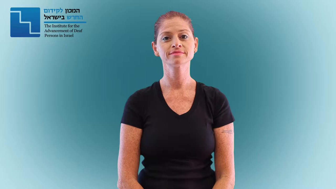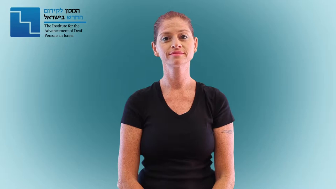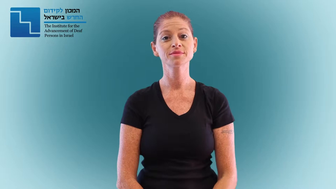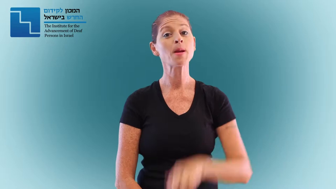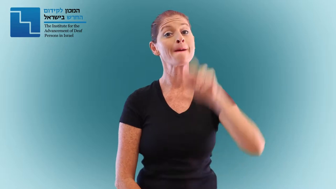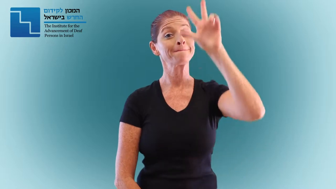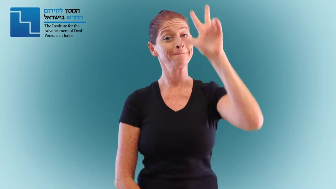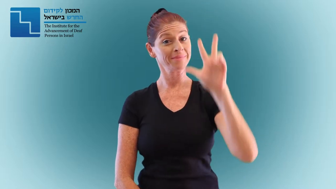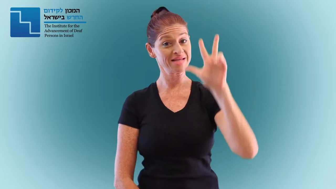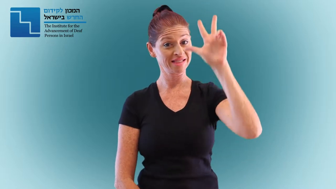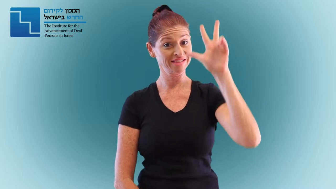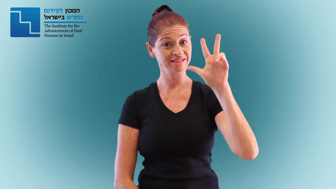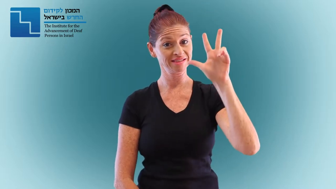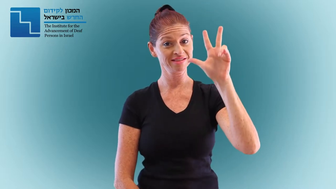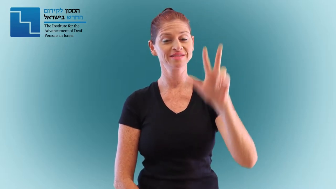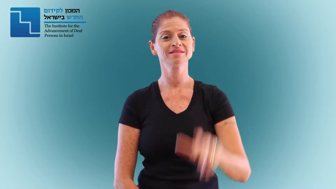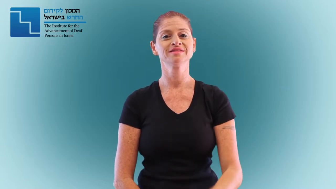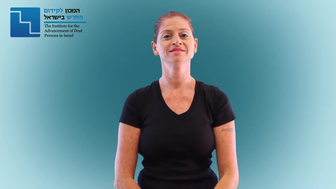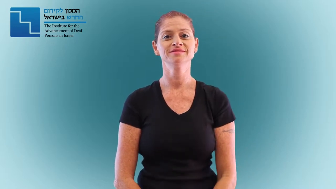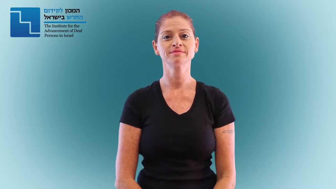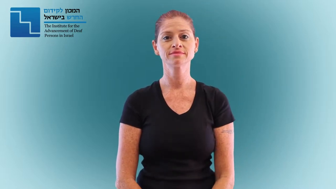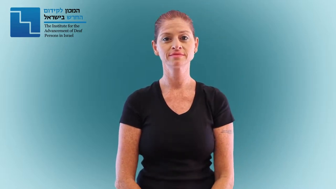מארס